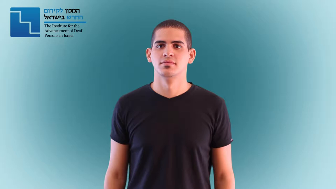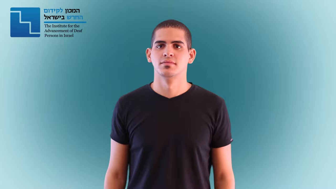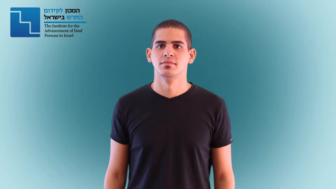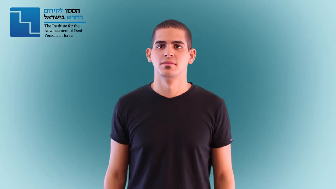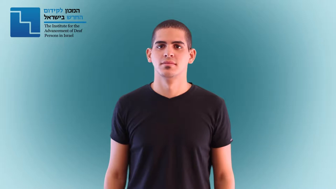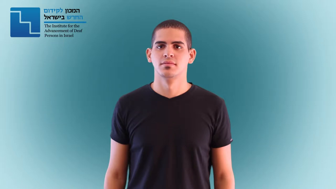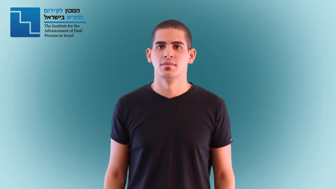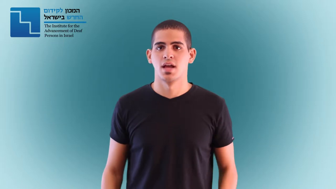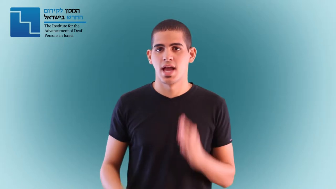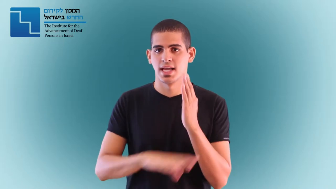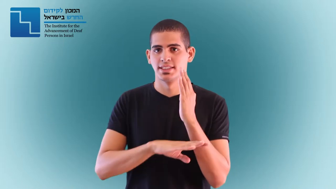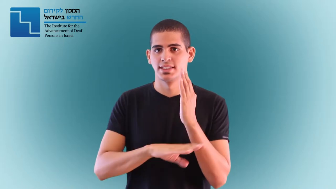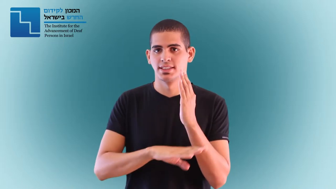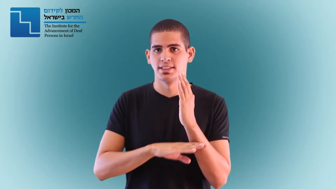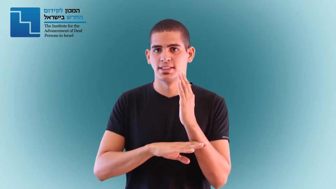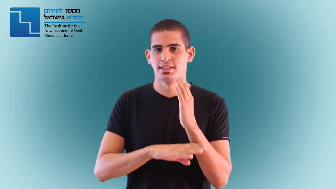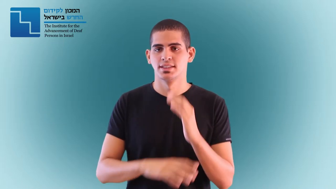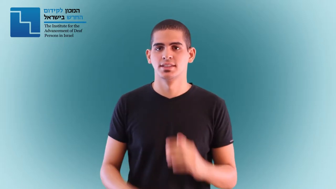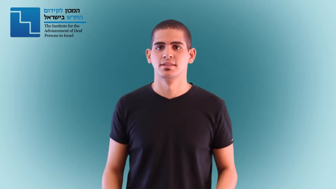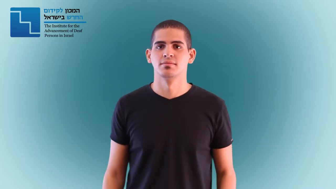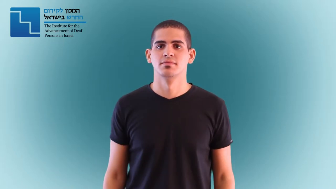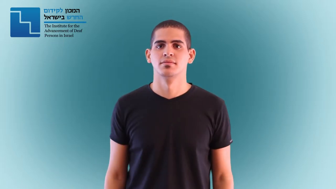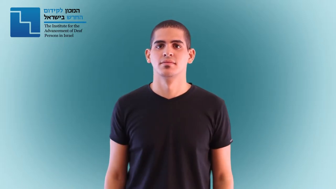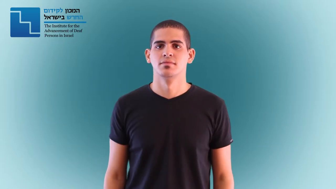עץ (קרש)